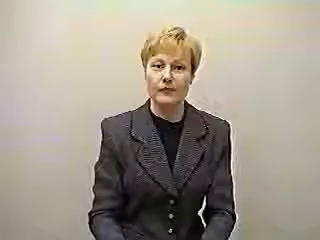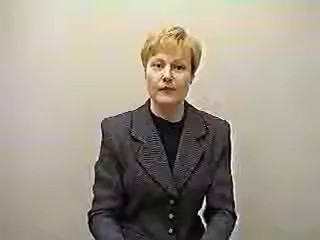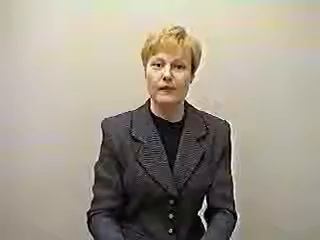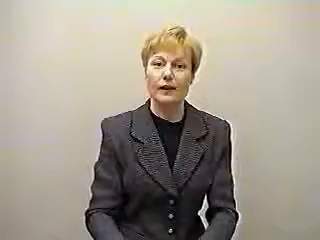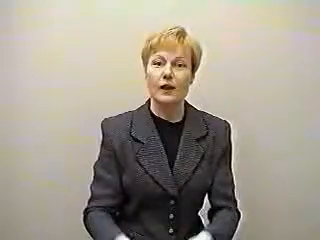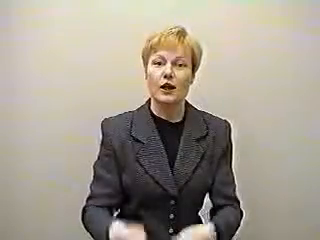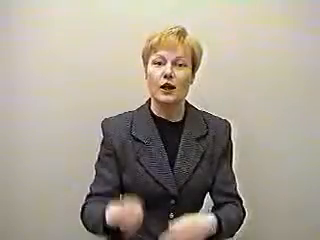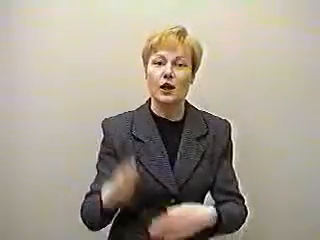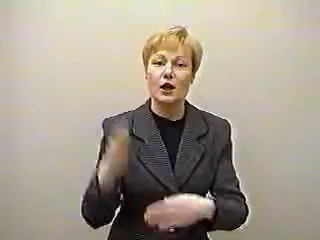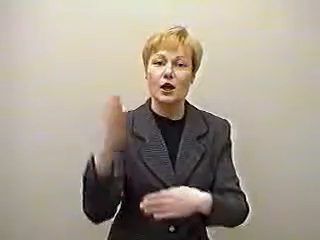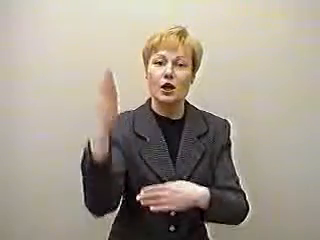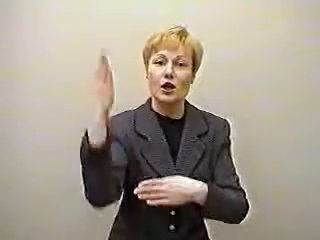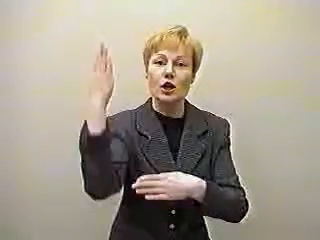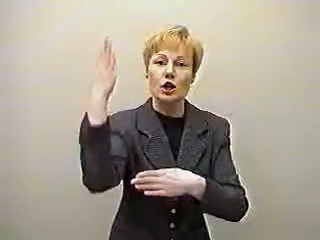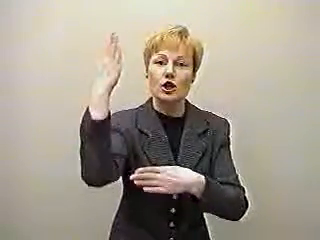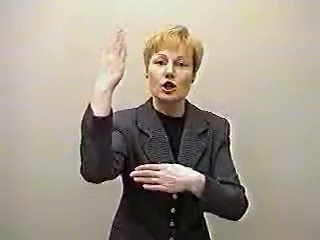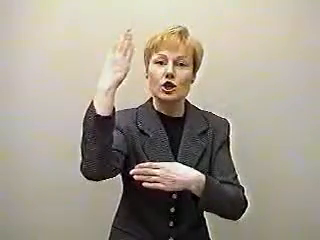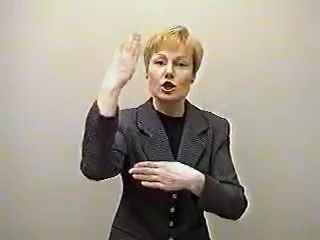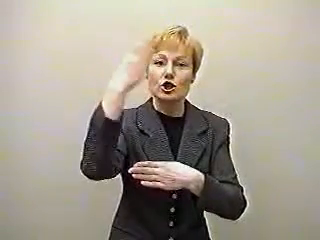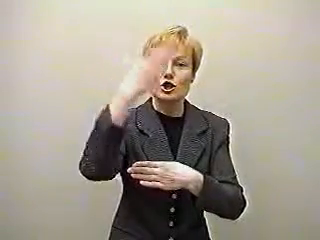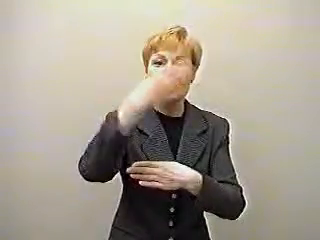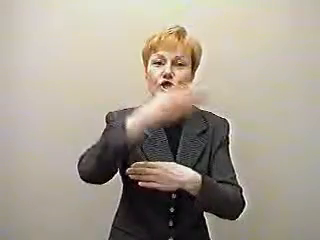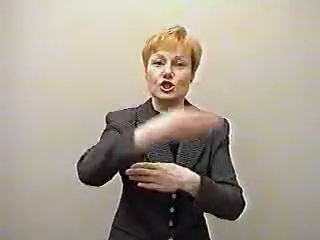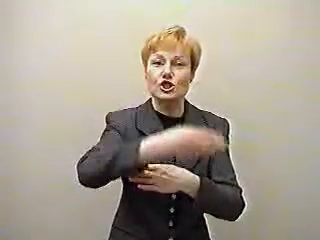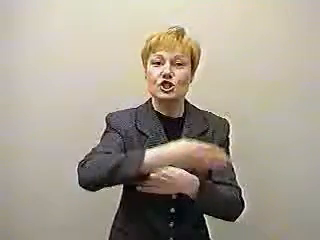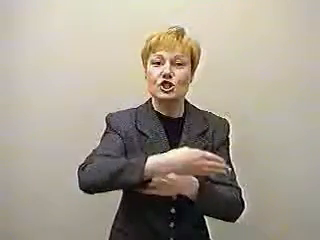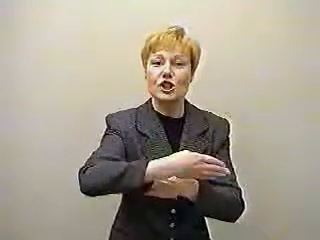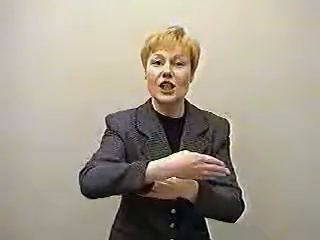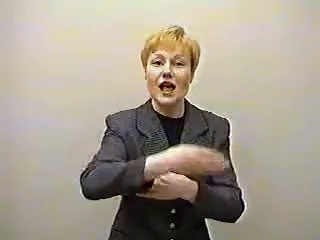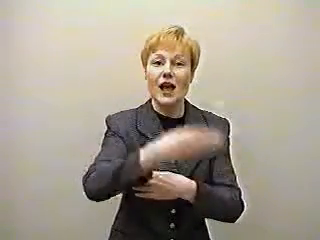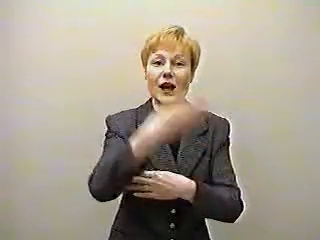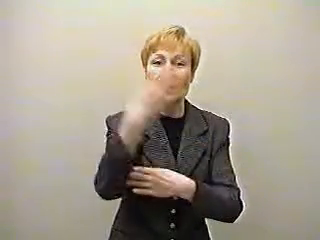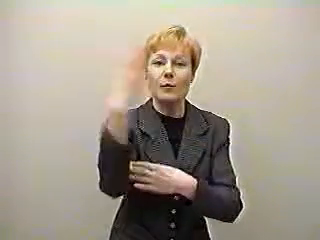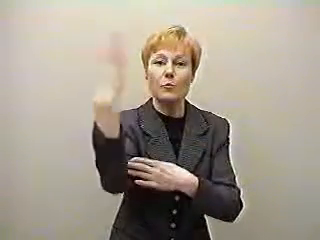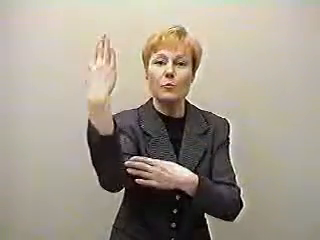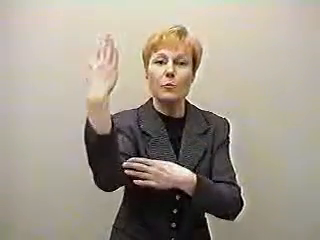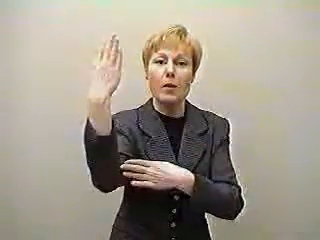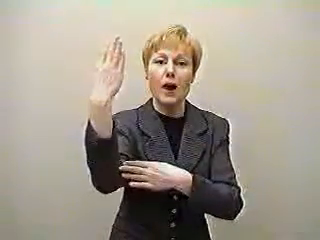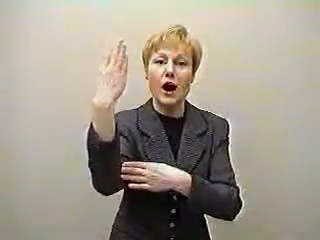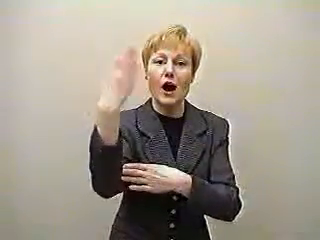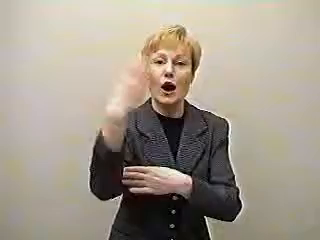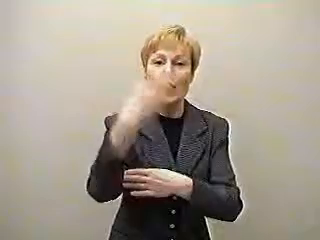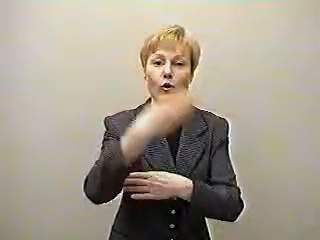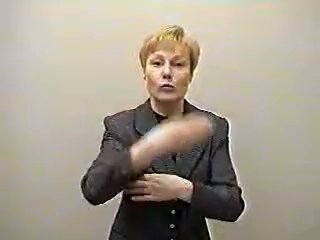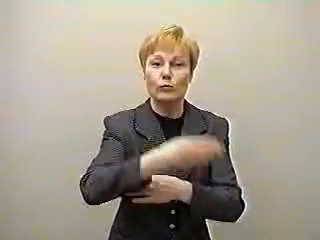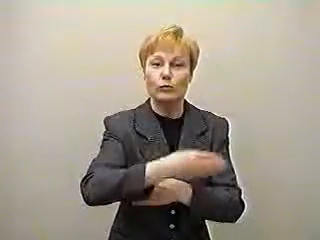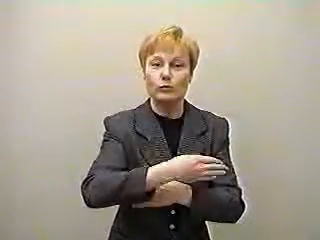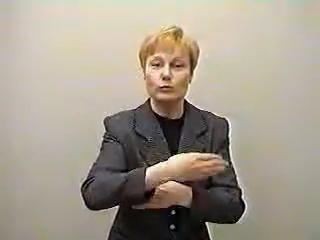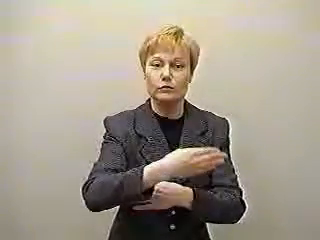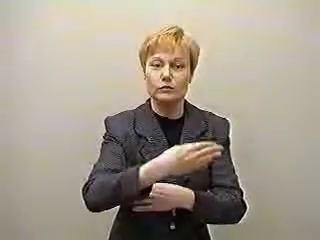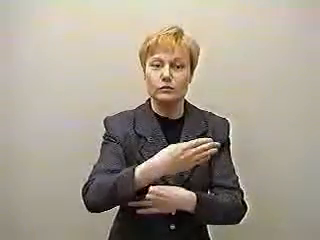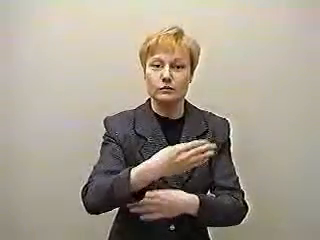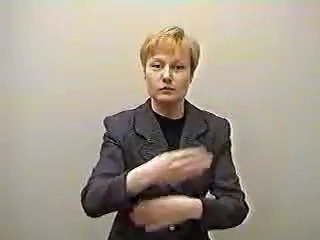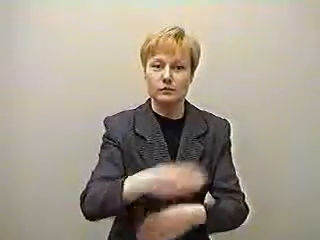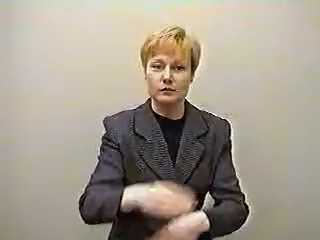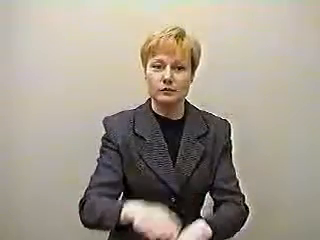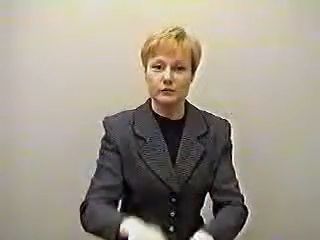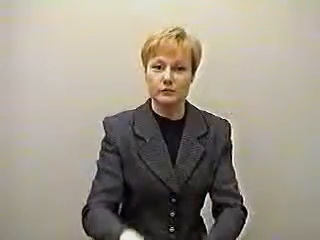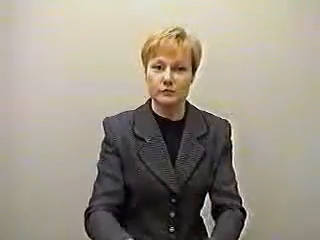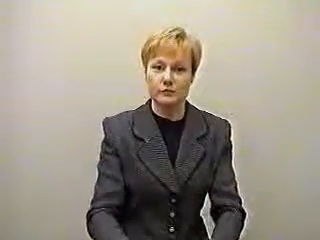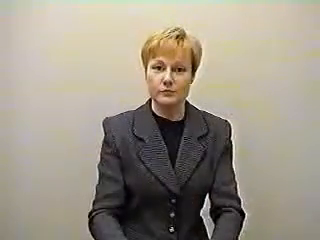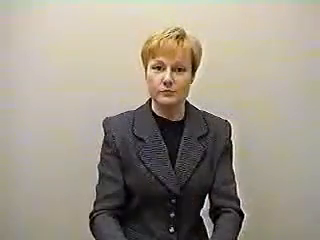шлагбаум